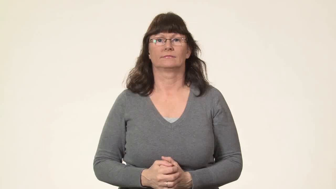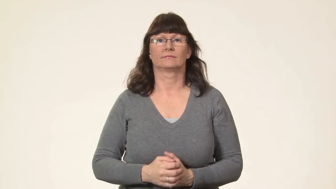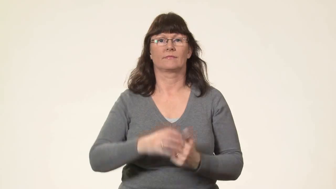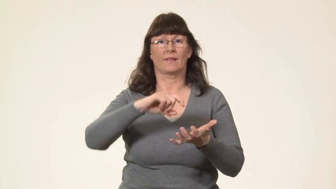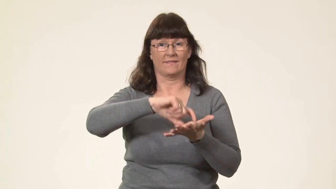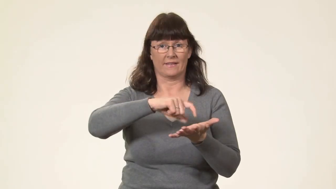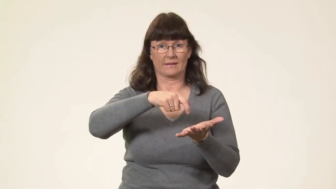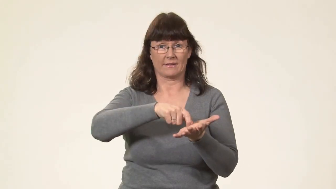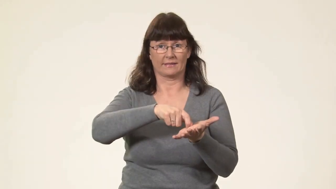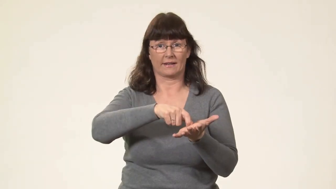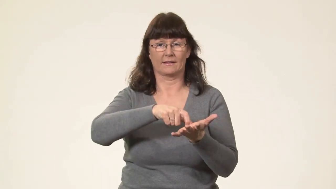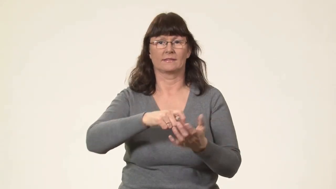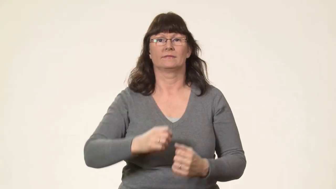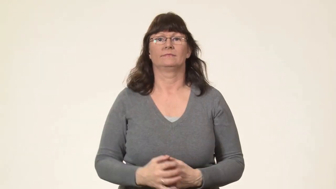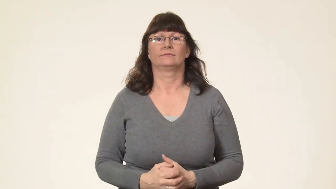Fermetra